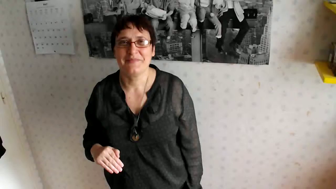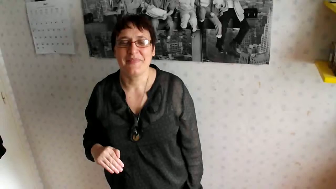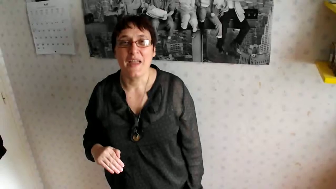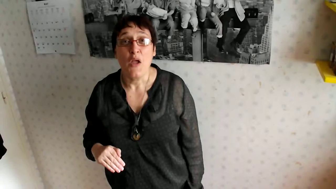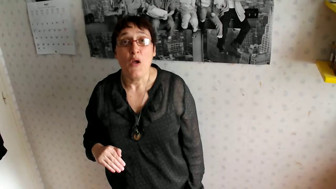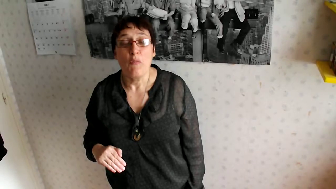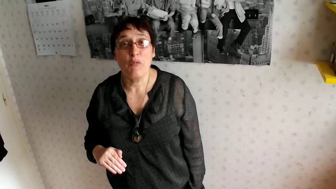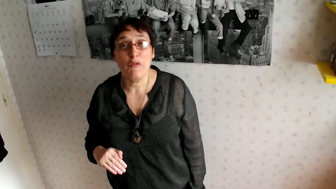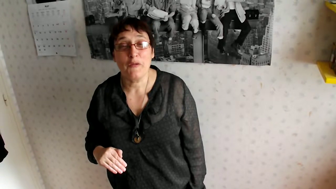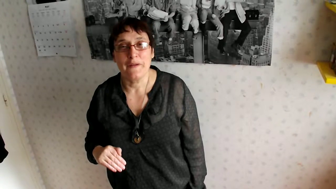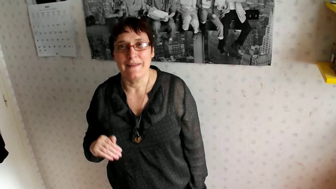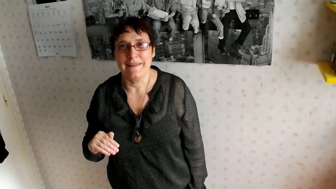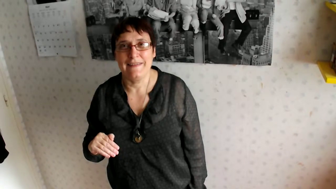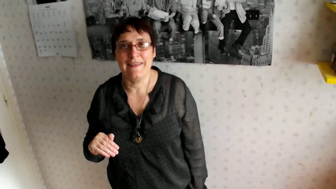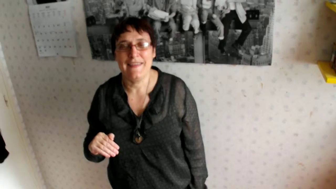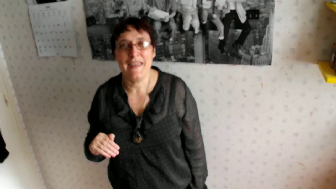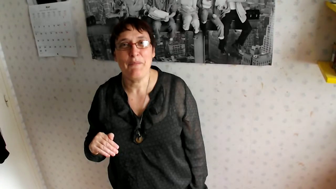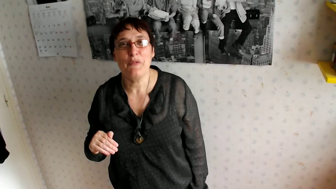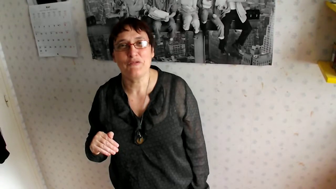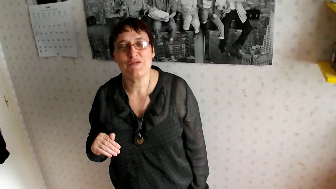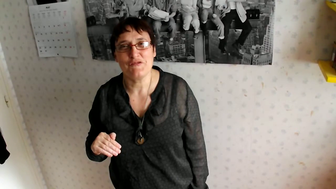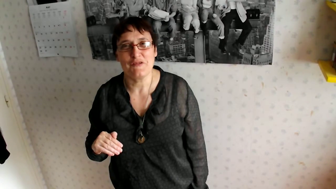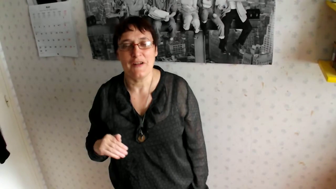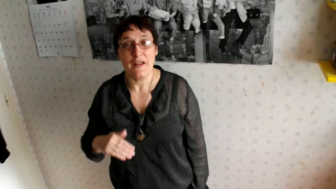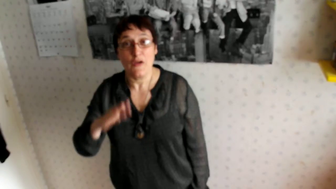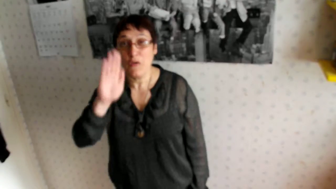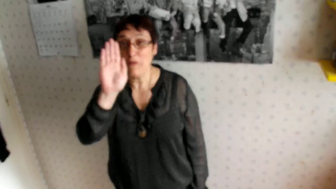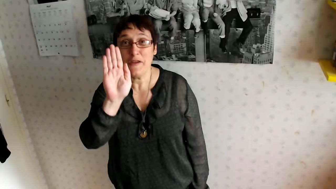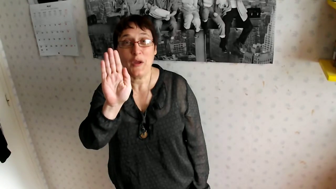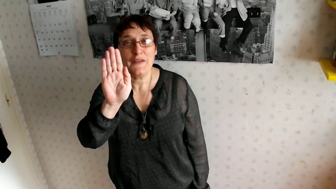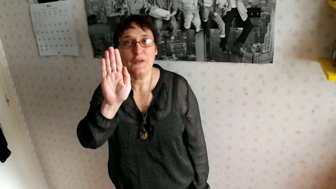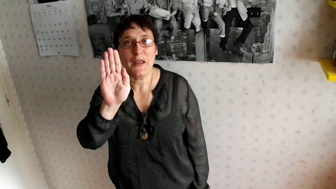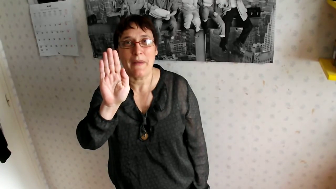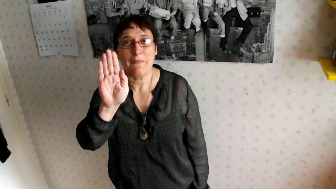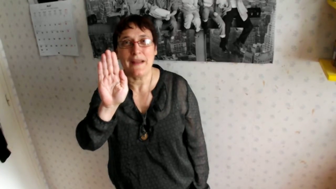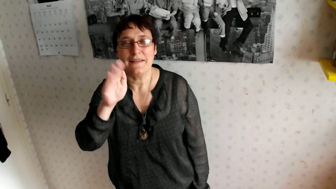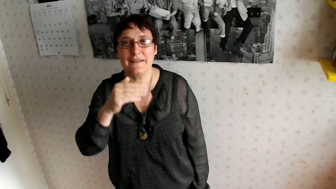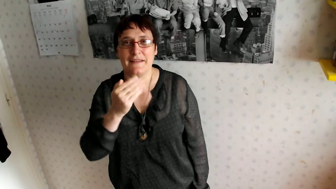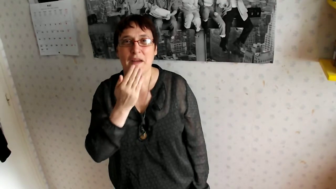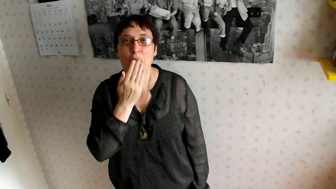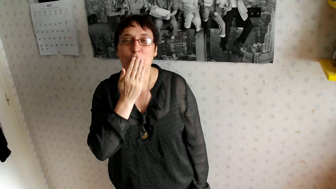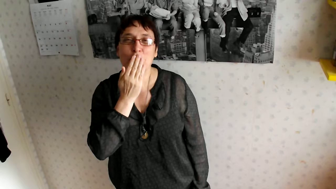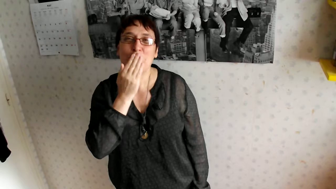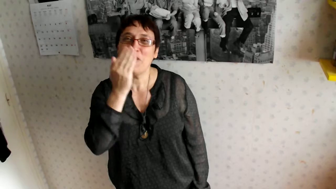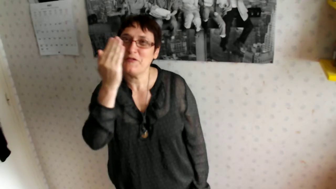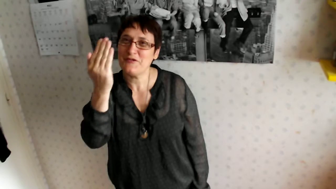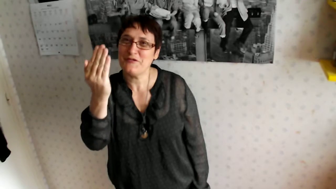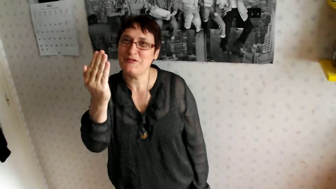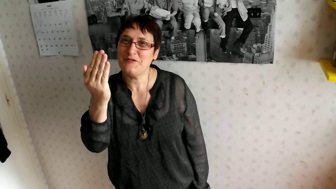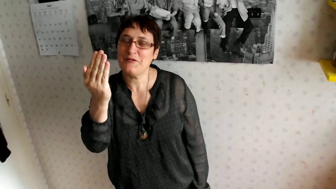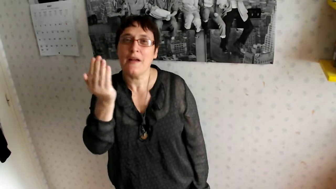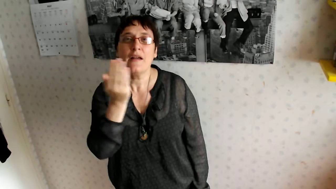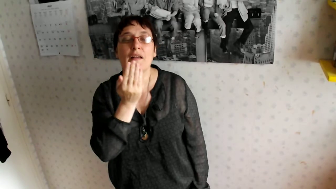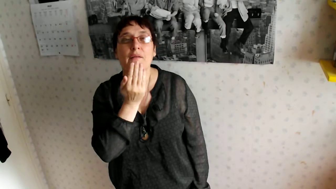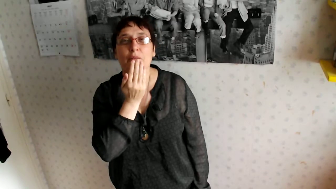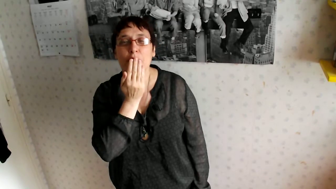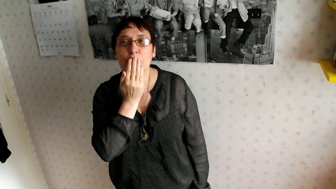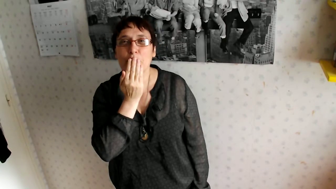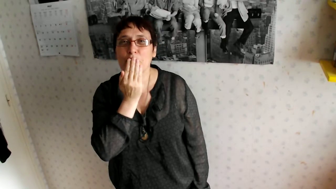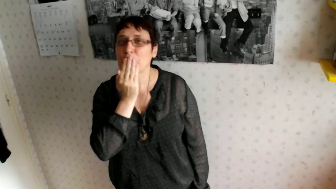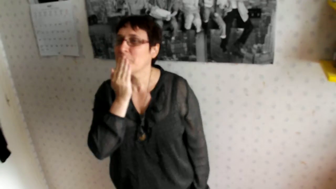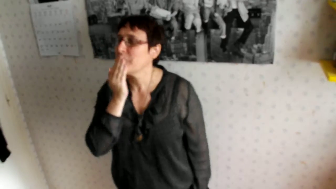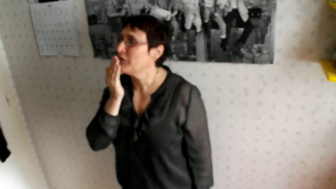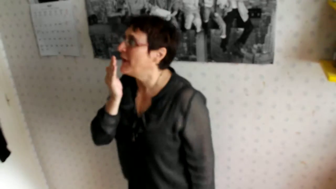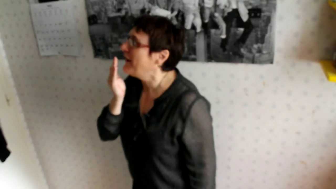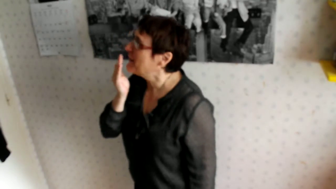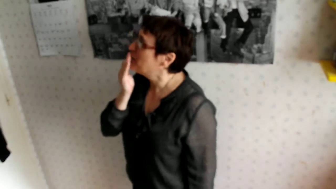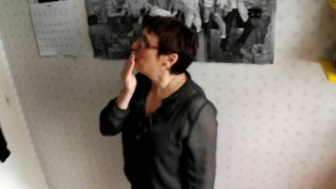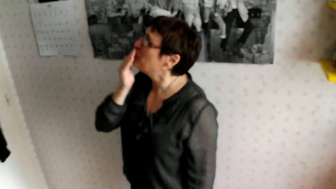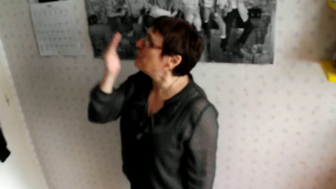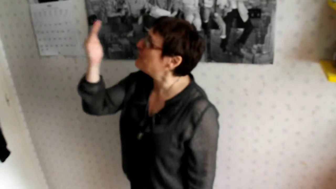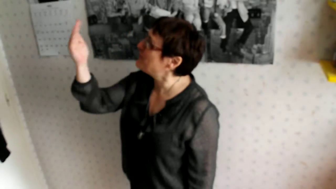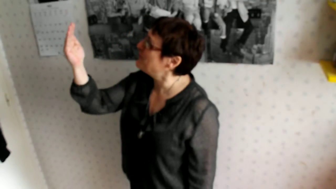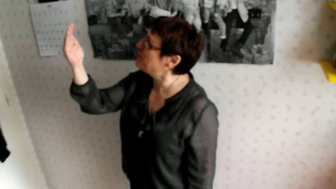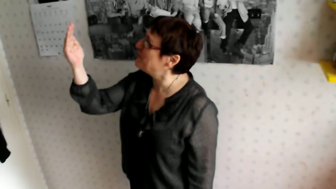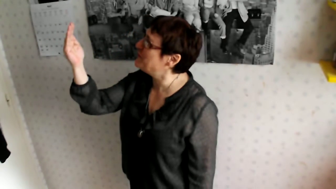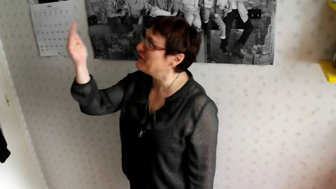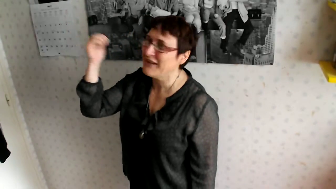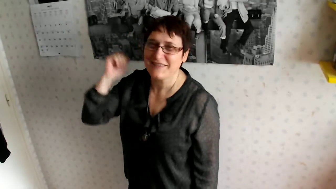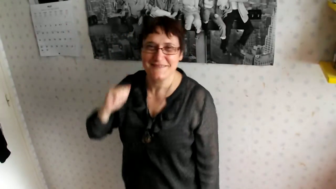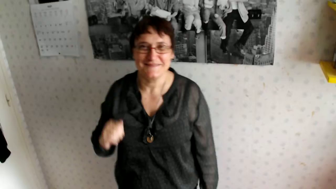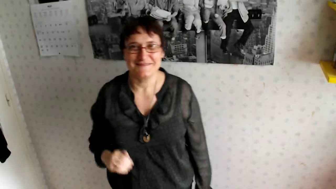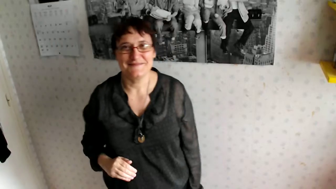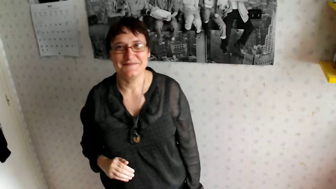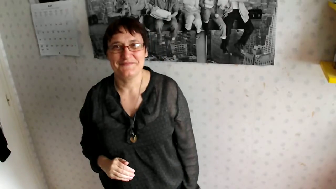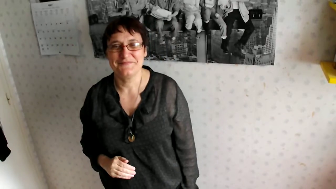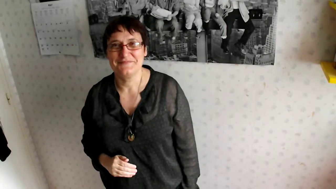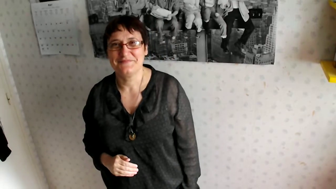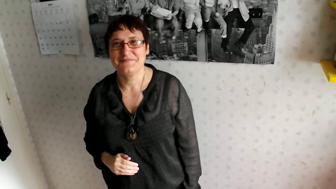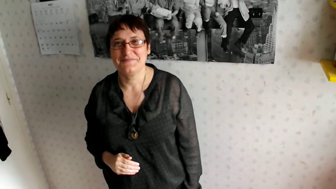bonjour